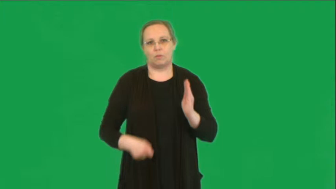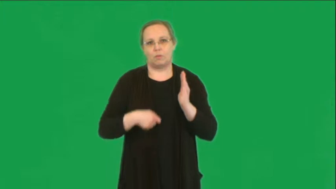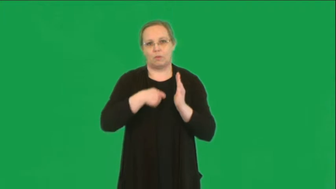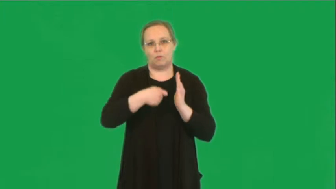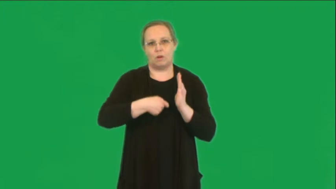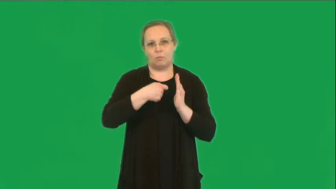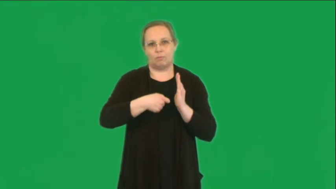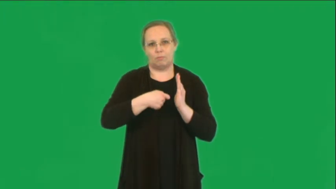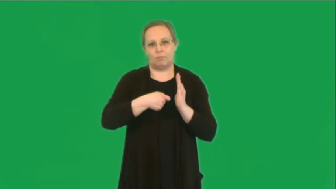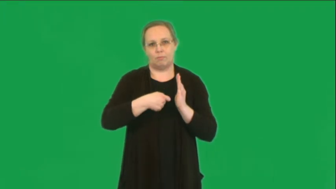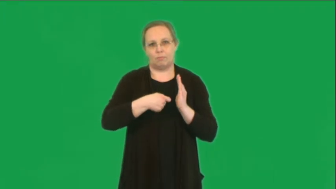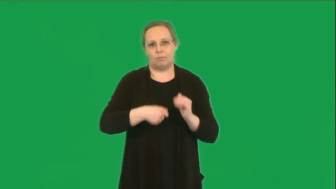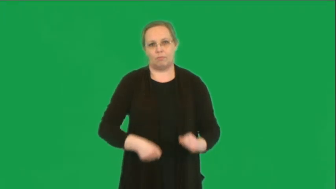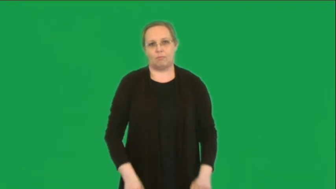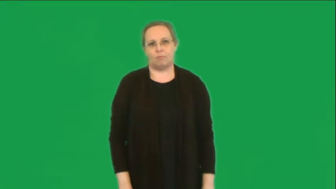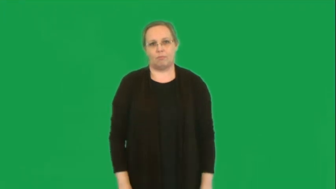film